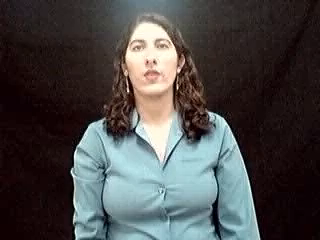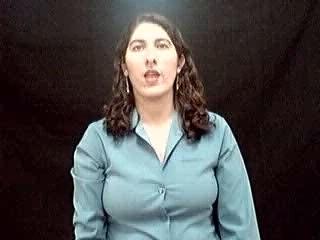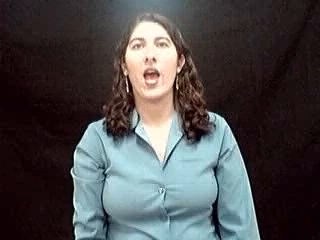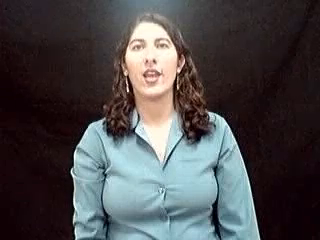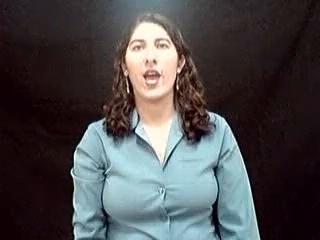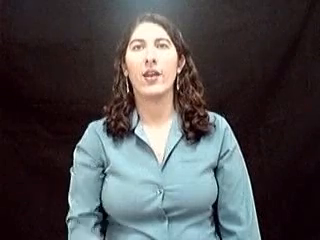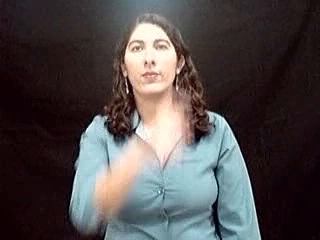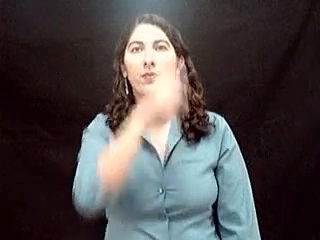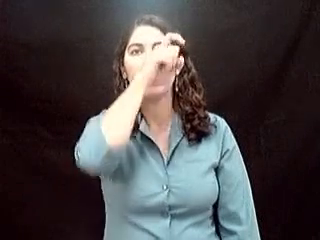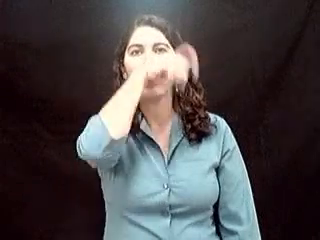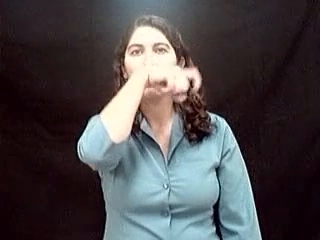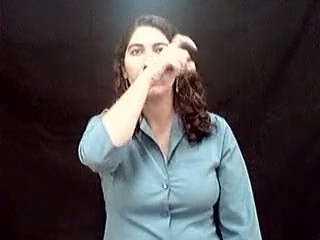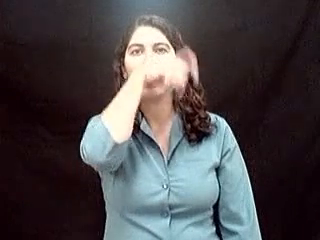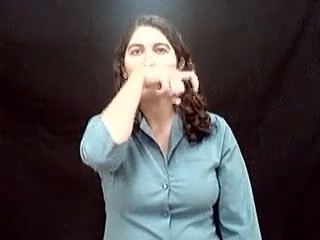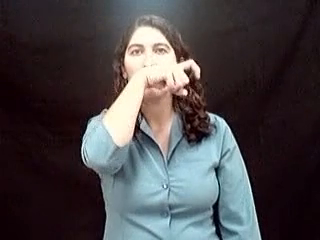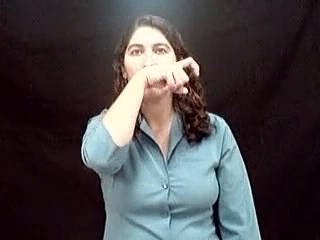arara